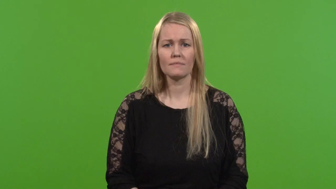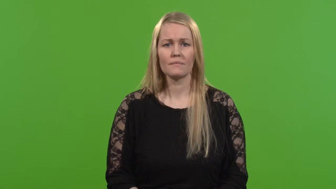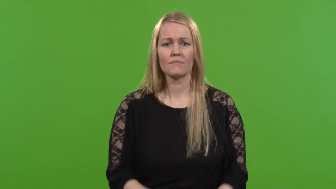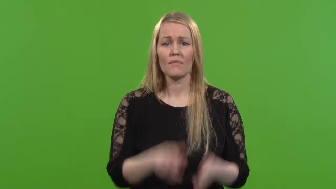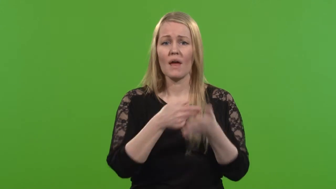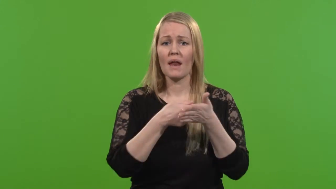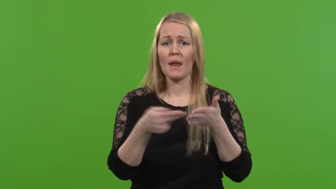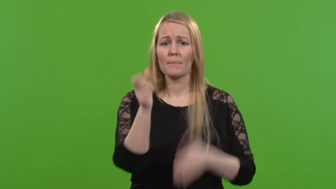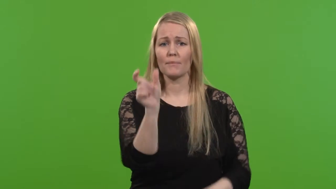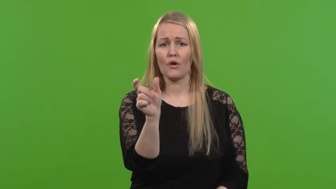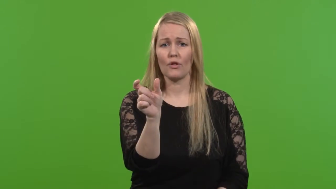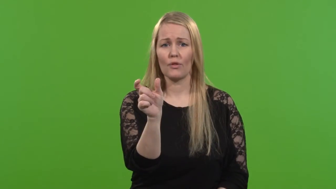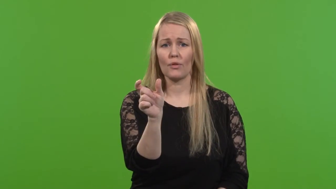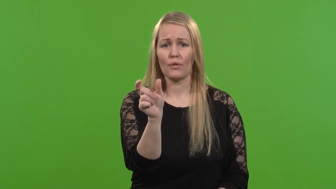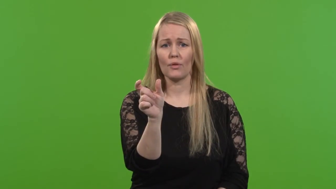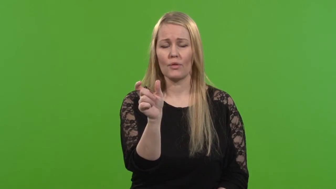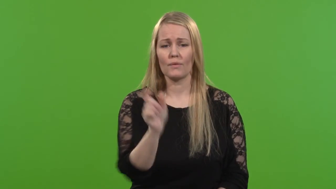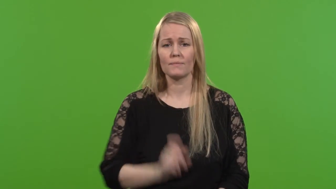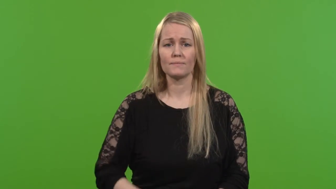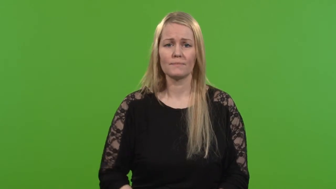Nafnorð